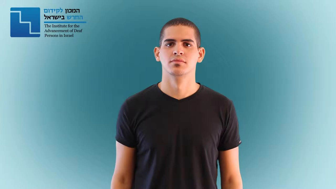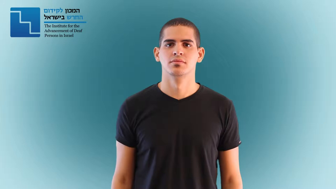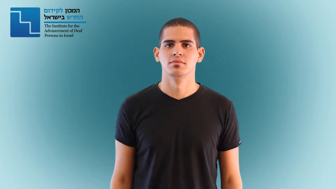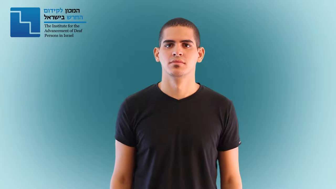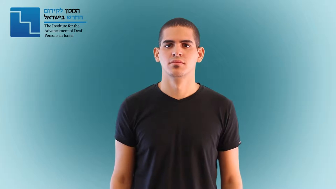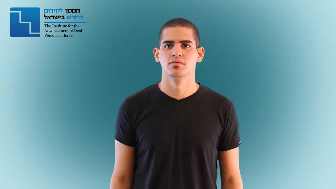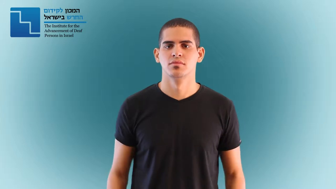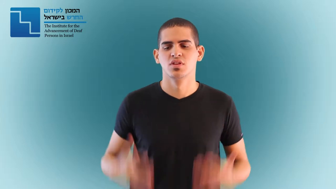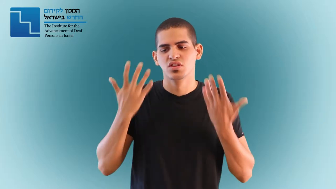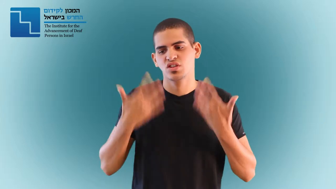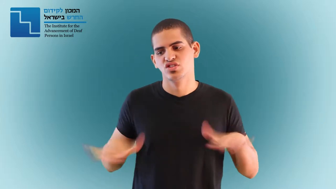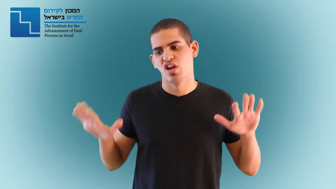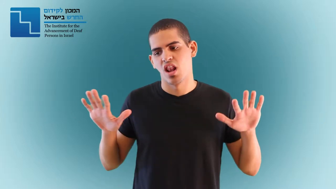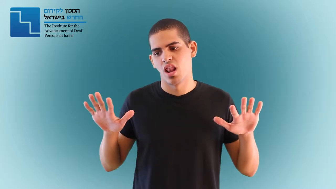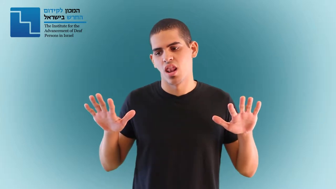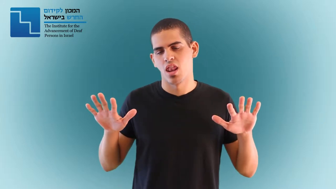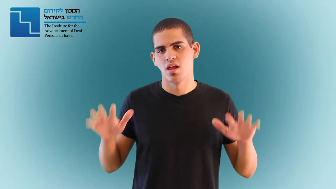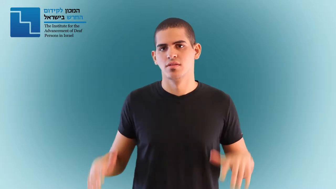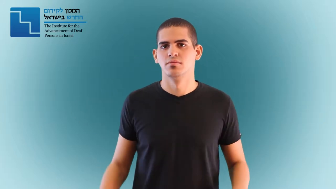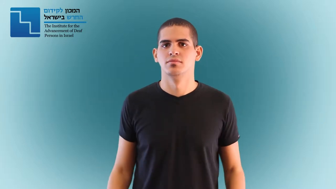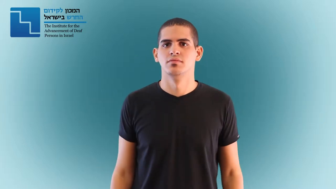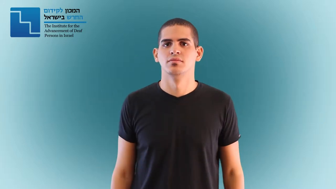להיכשל